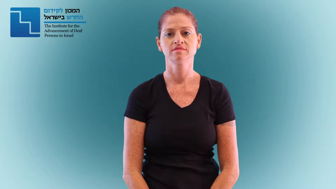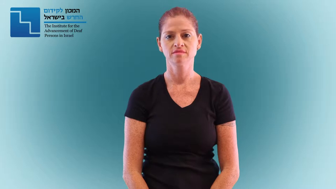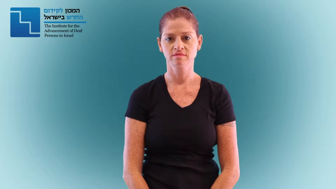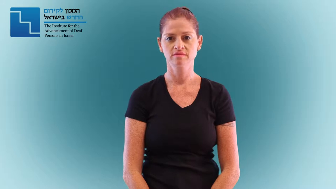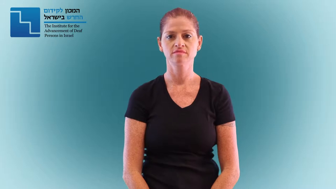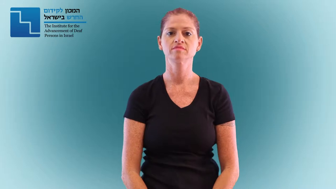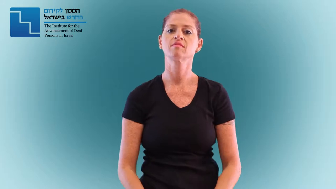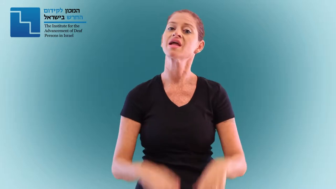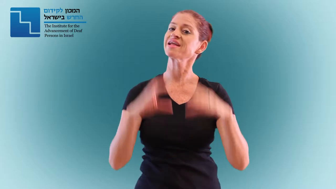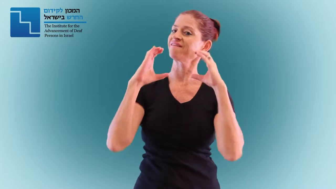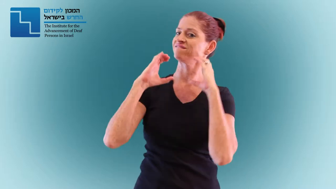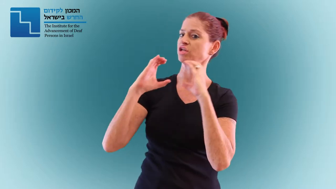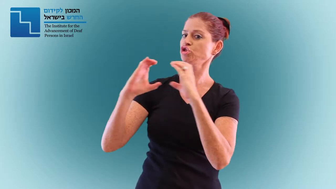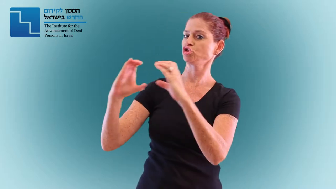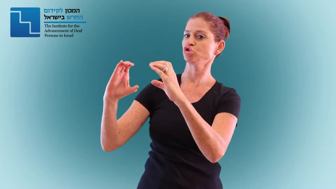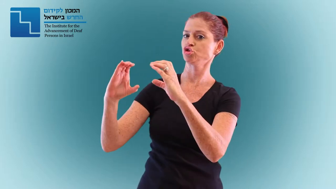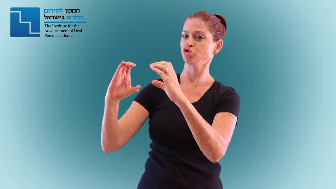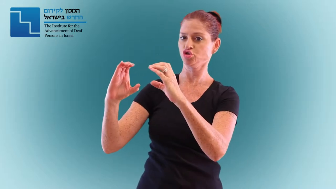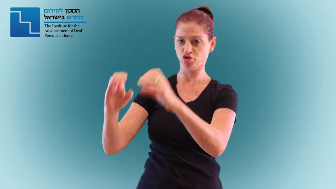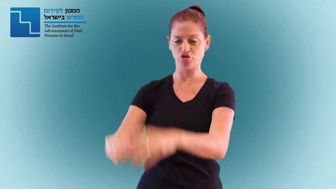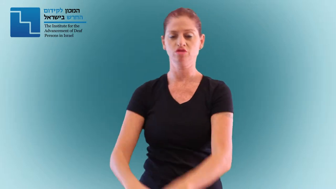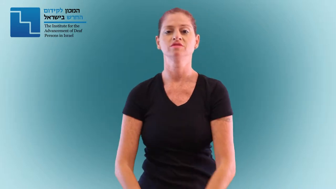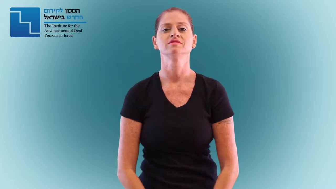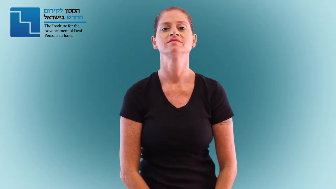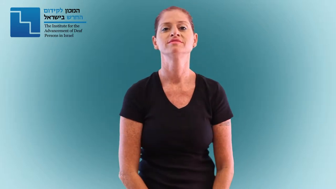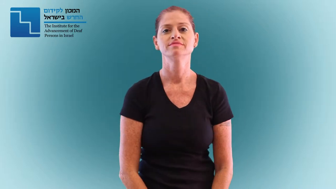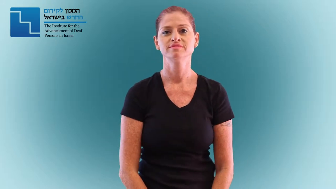כביש